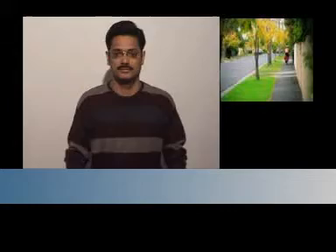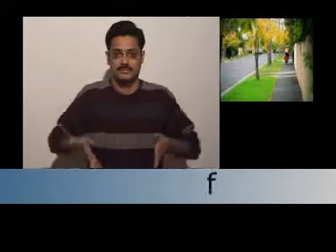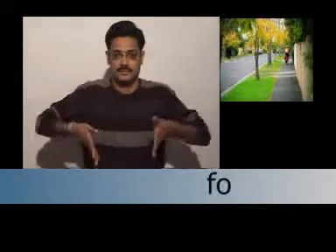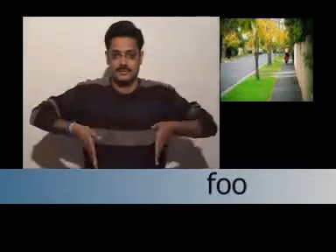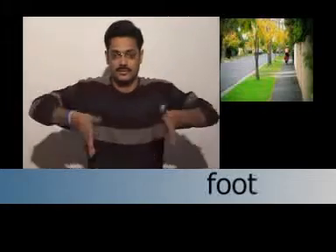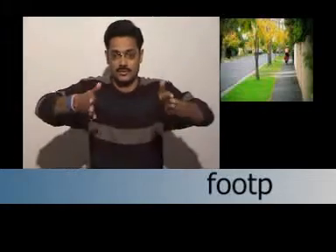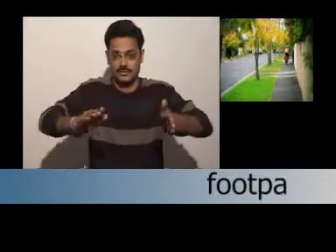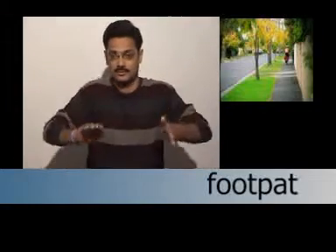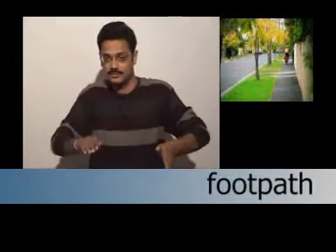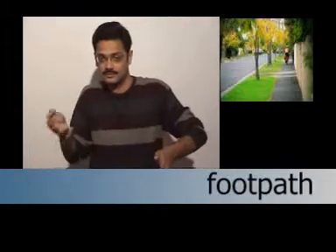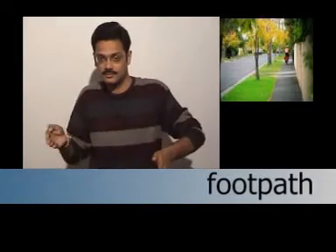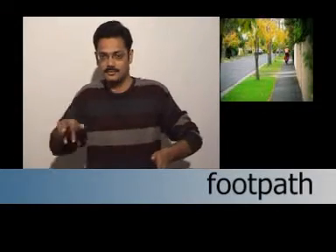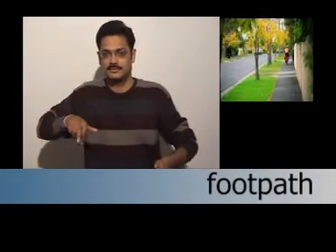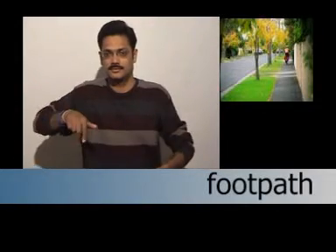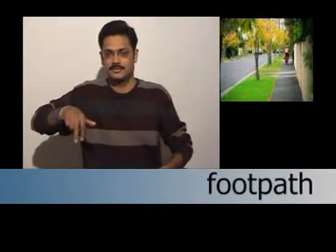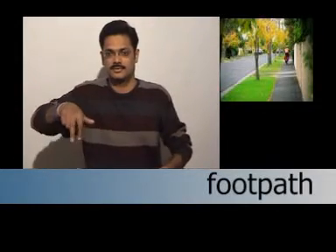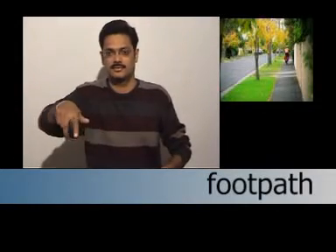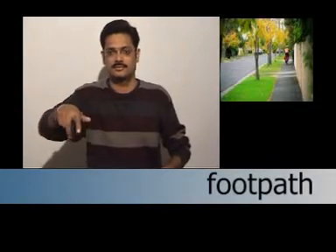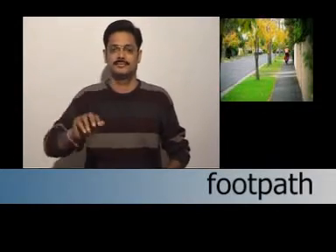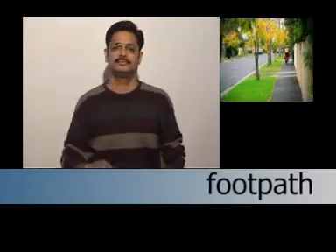Mook Badhir Mandal